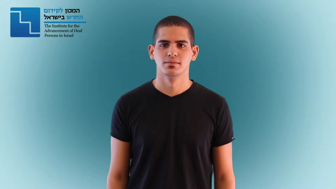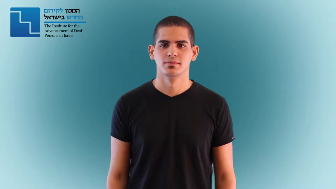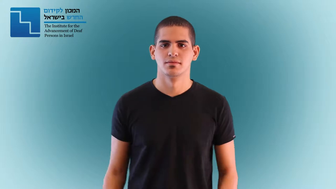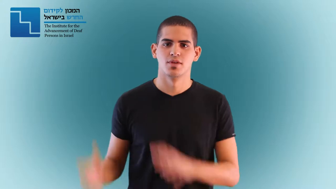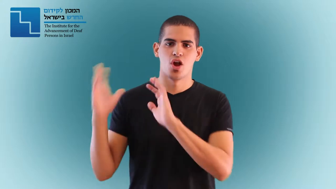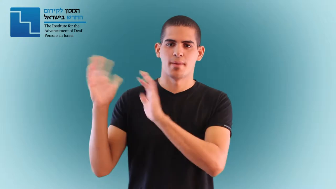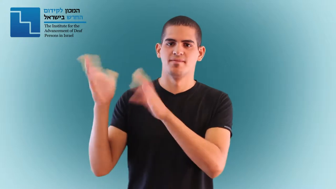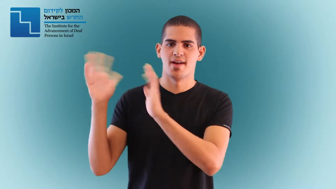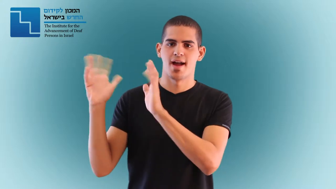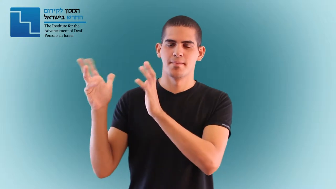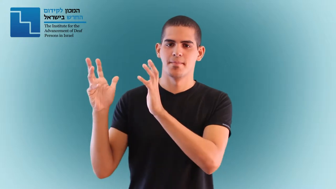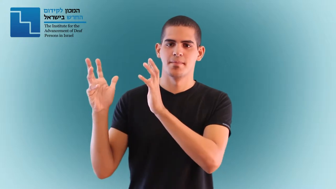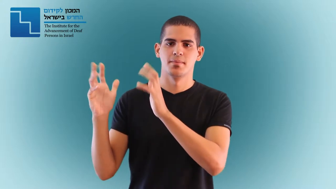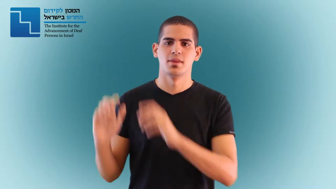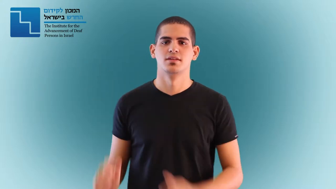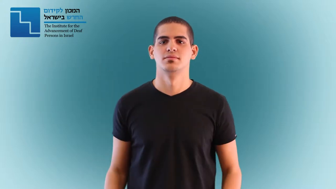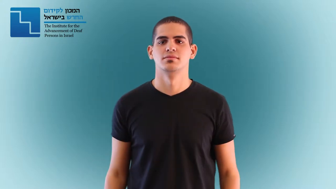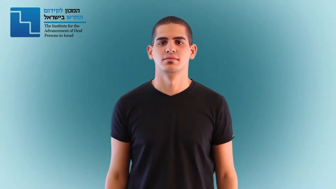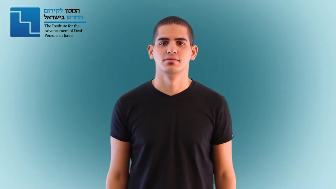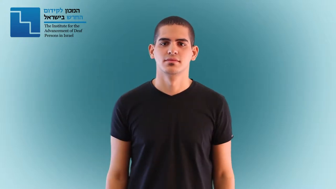אום אל פחם